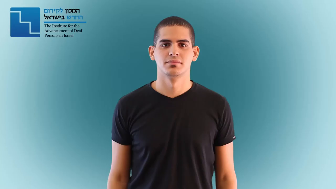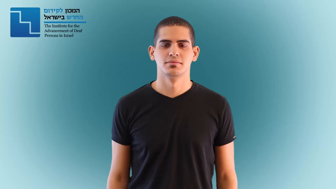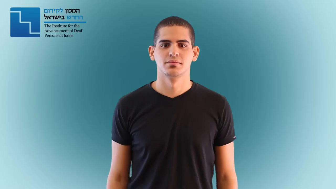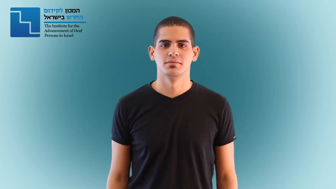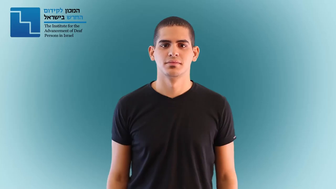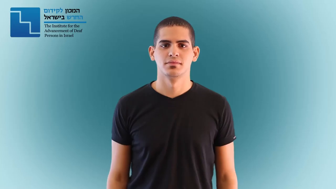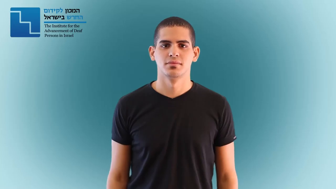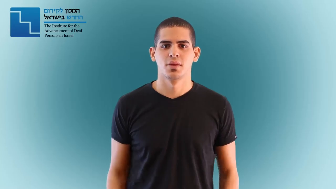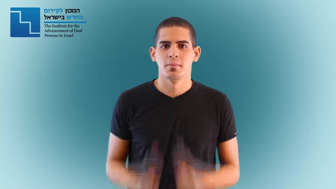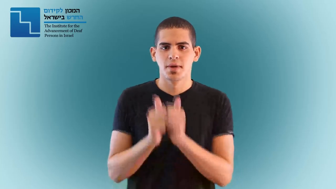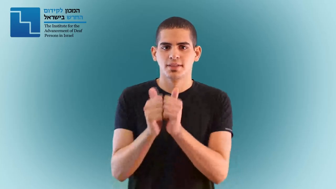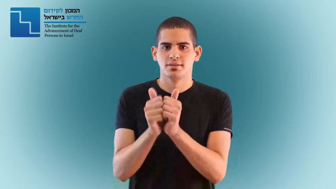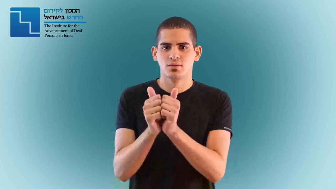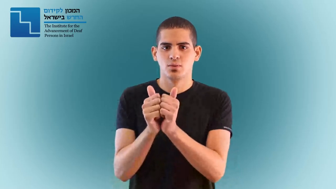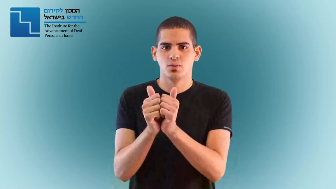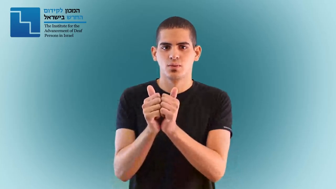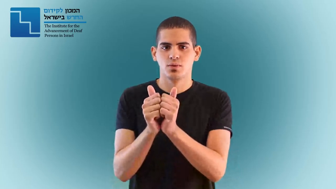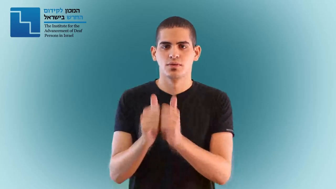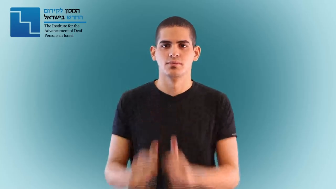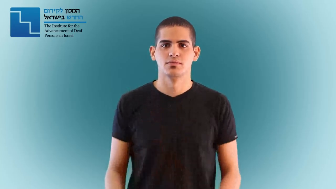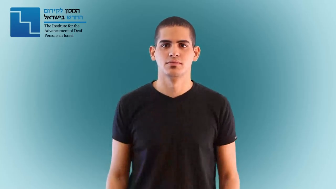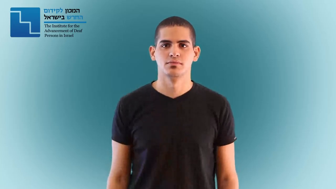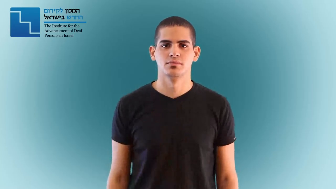בת זוג (חברה)